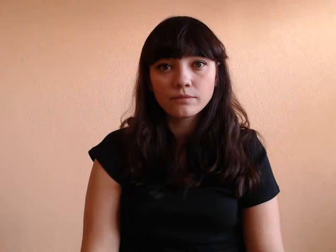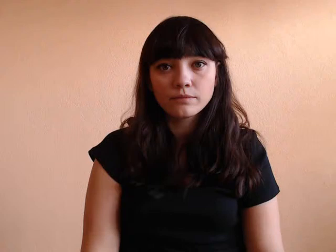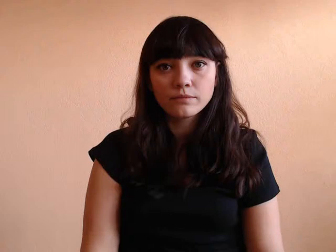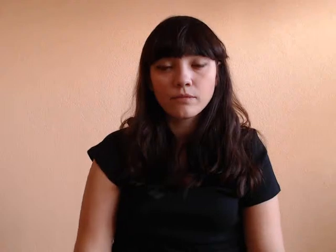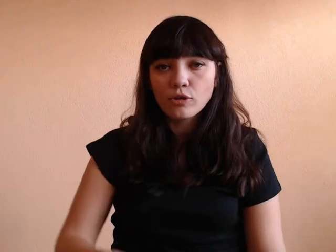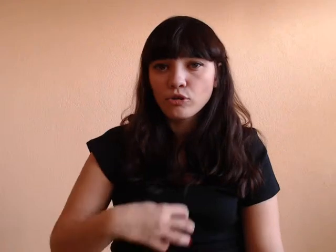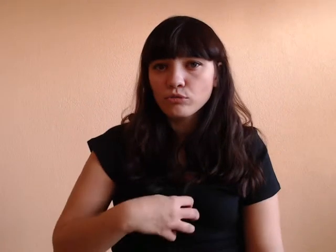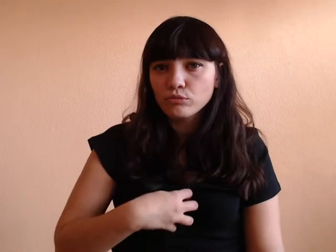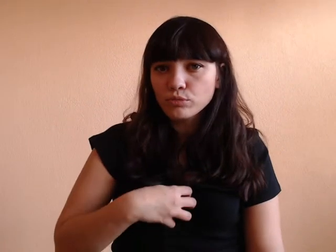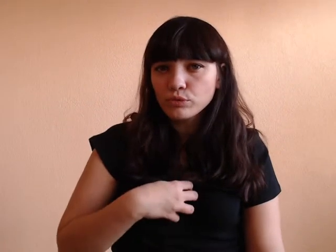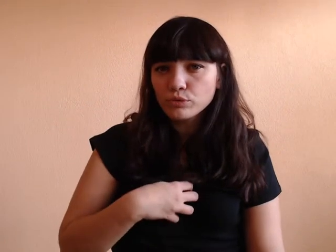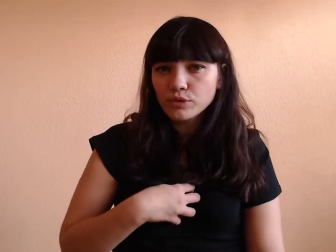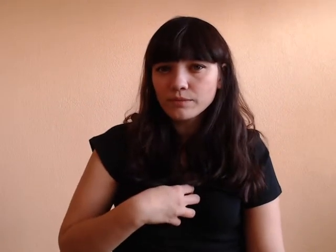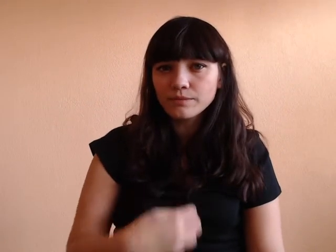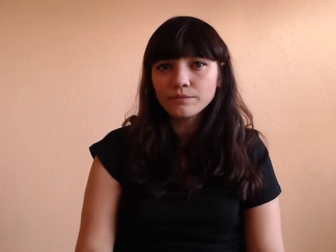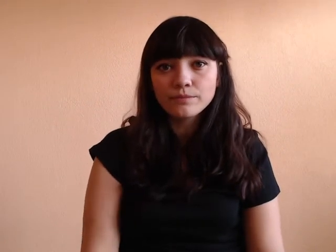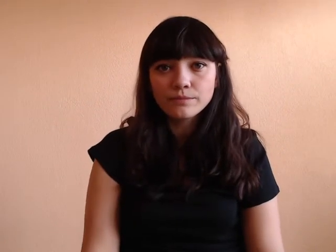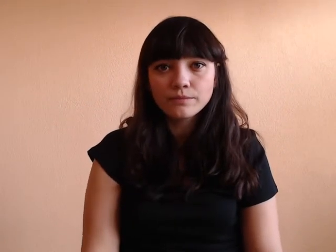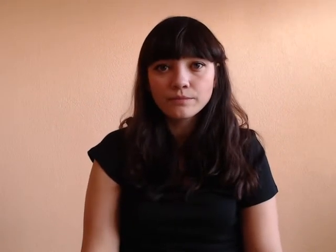BÓL BOLEĆ